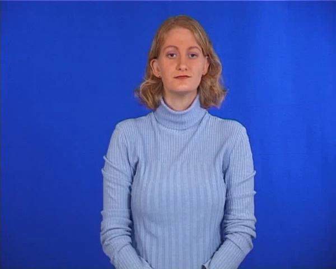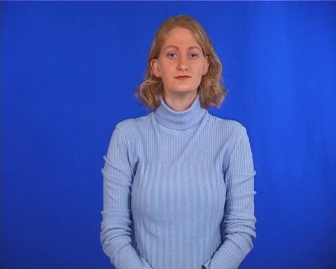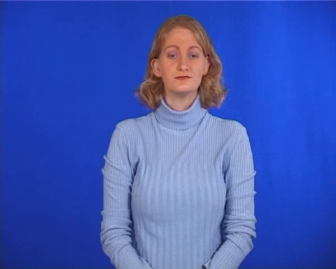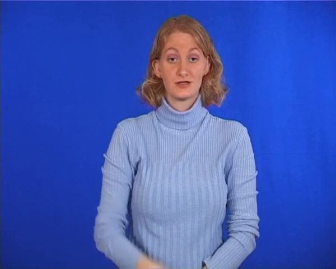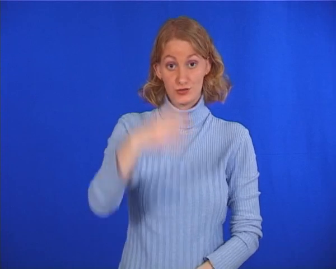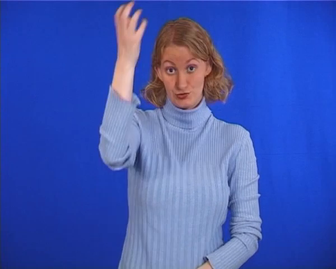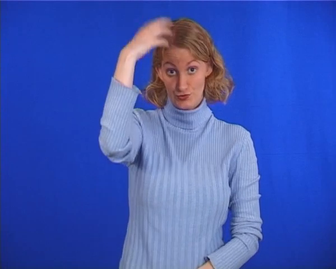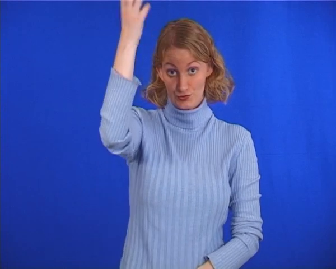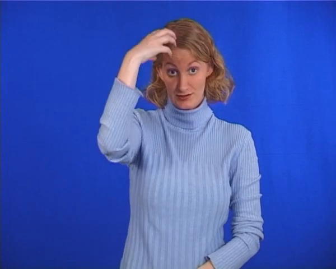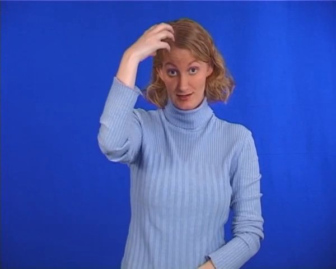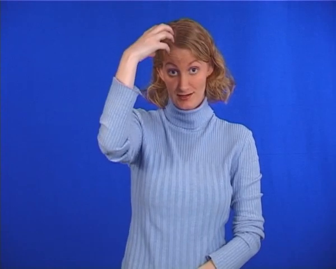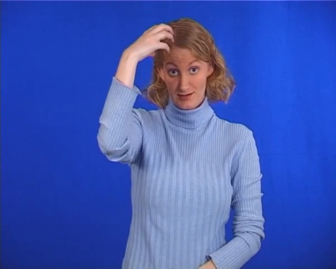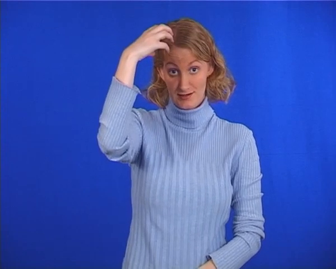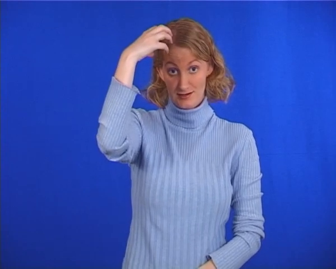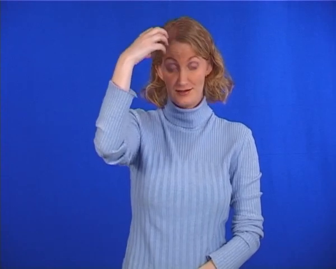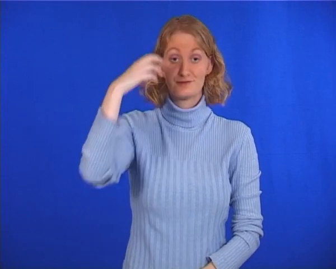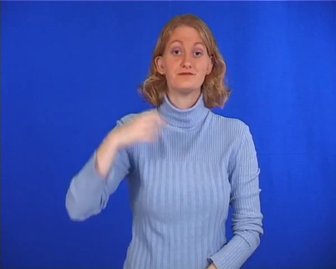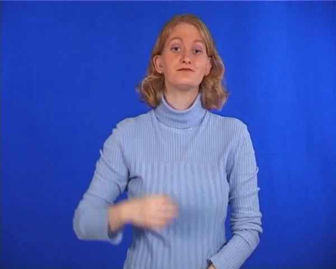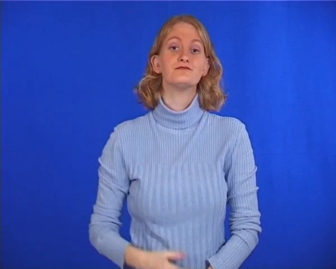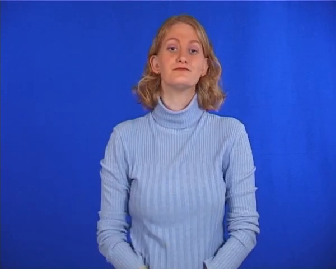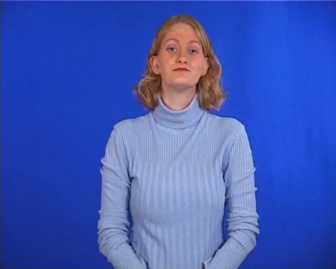sturta